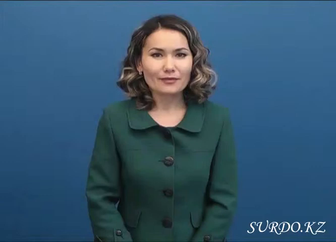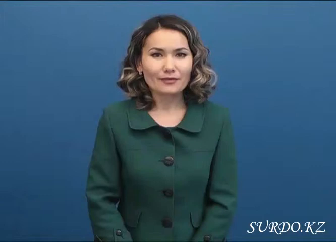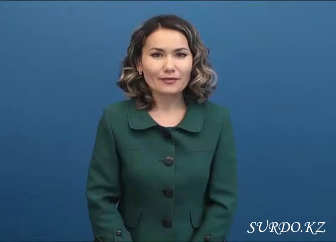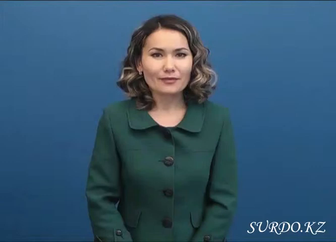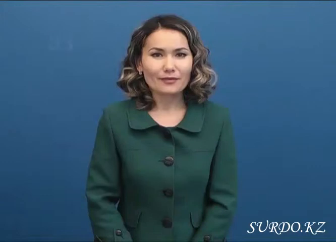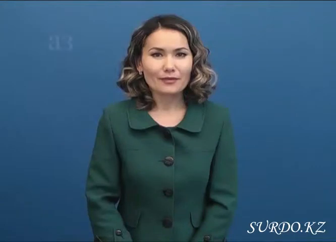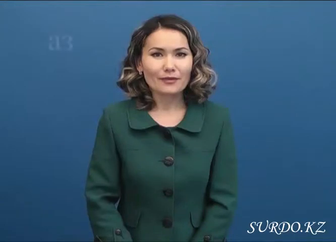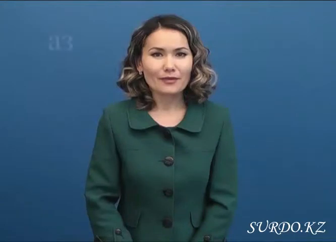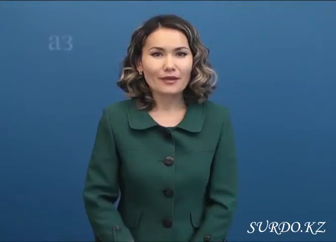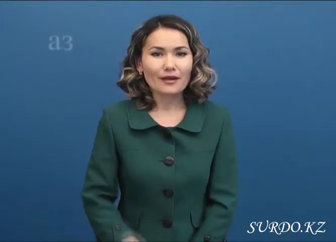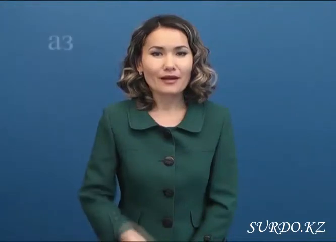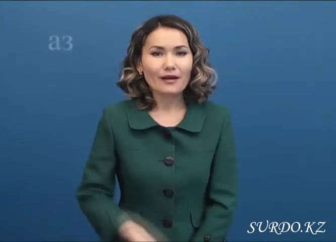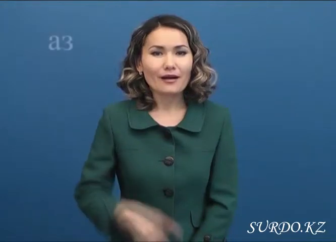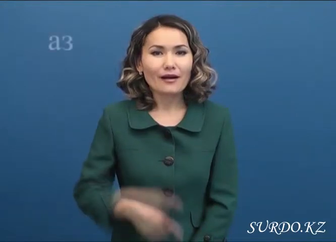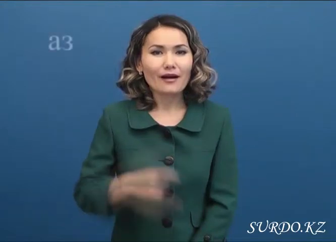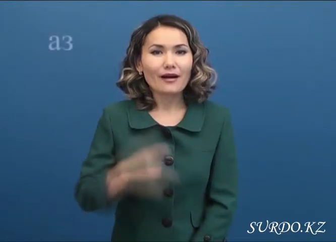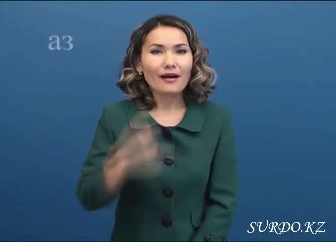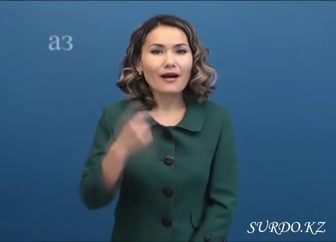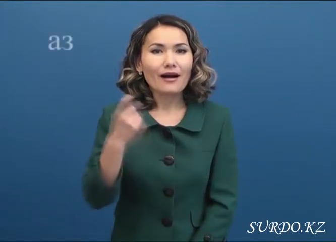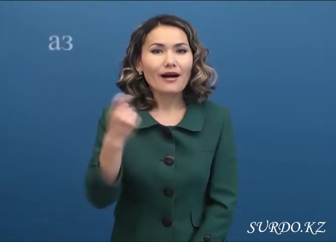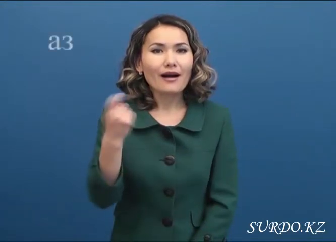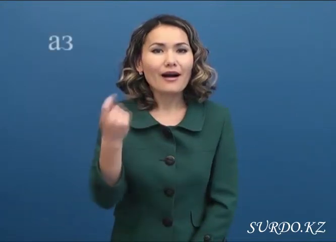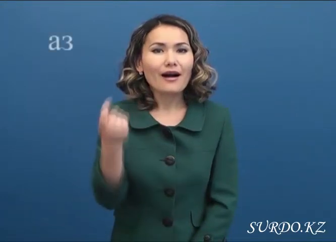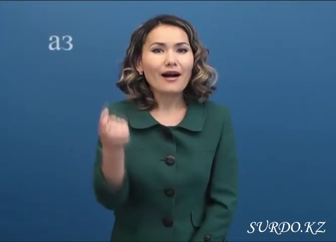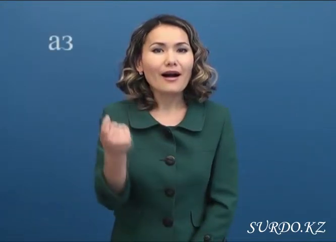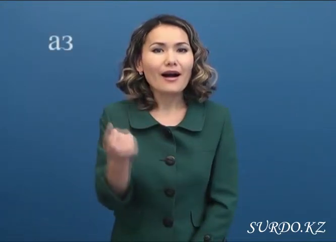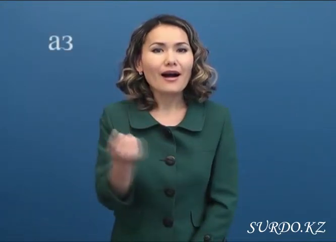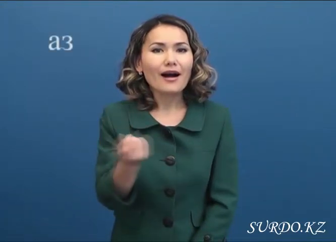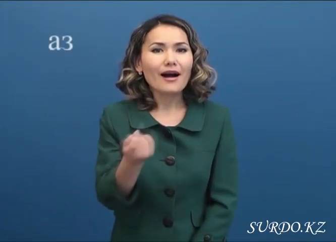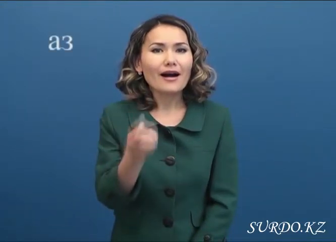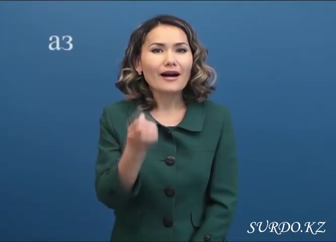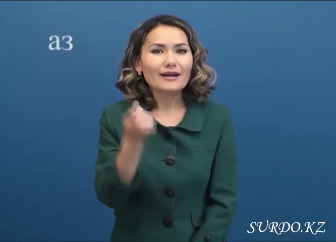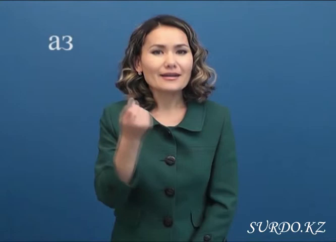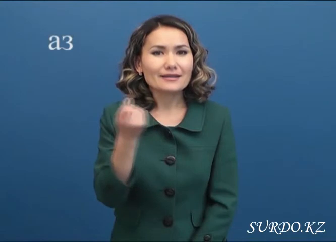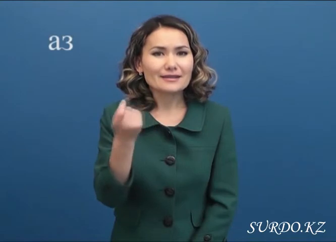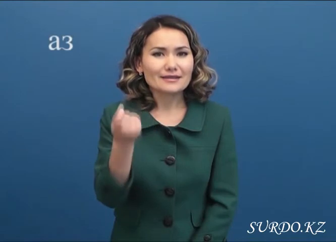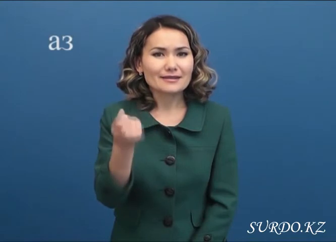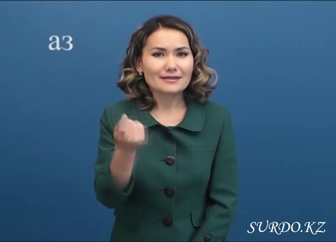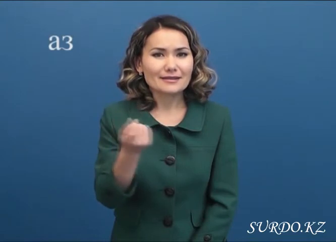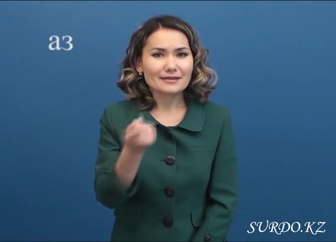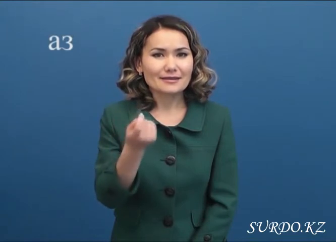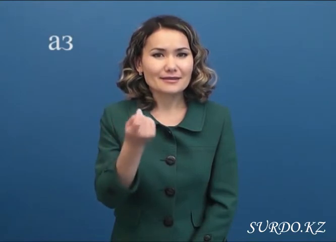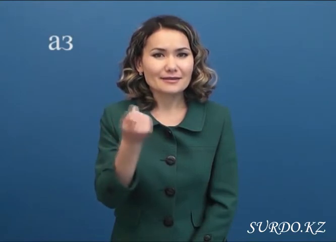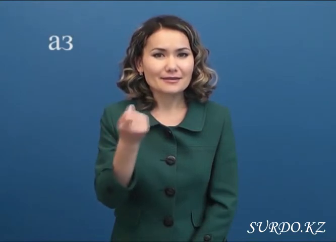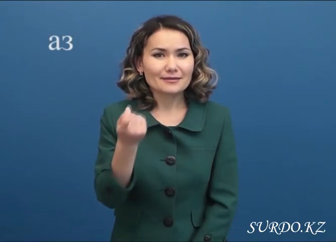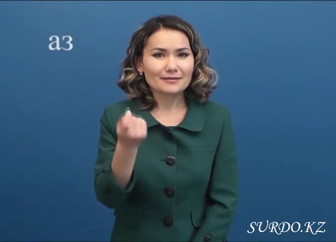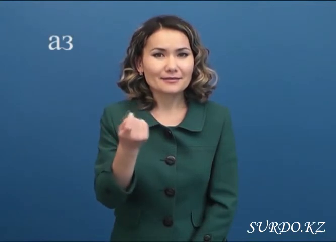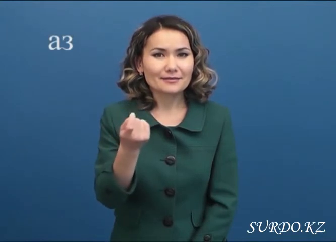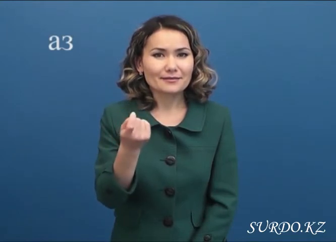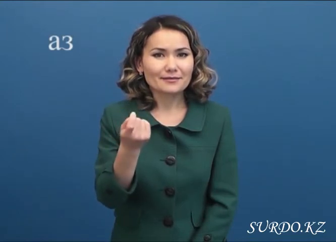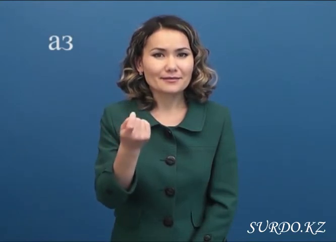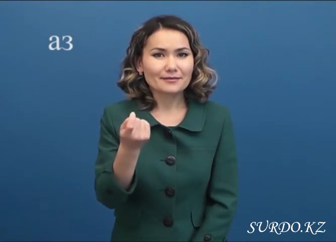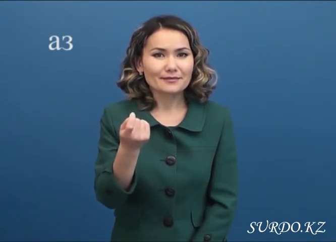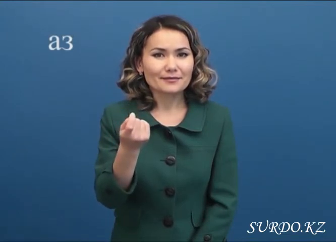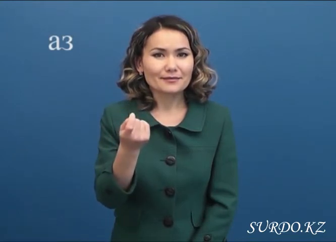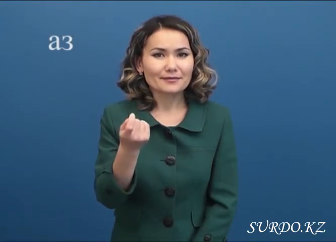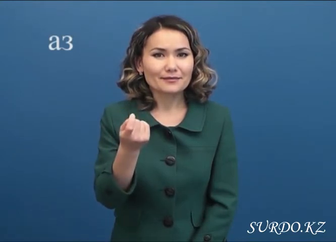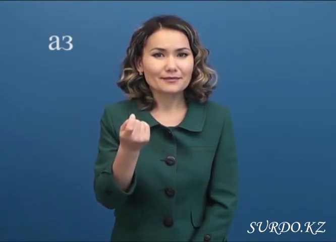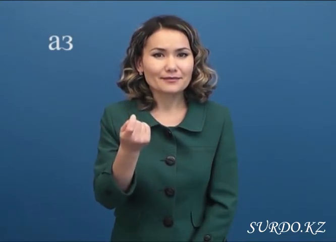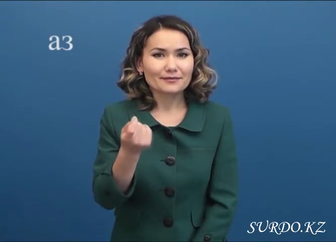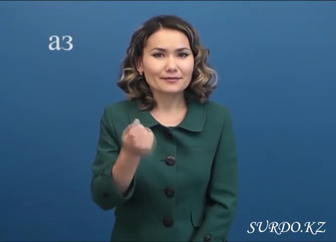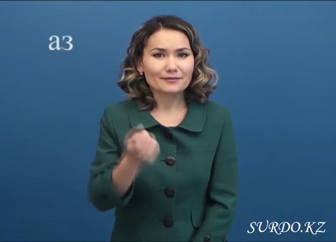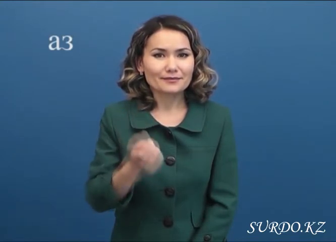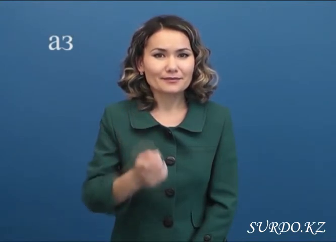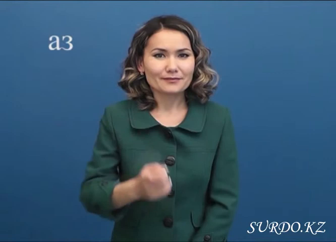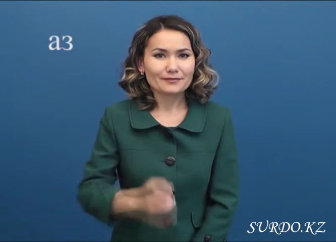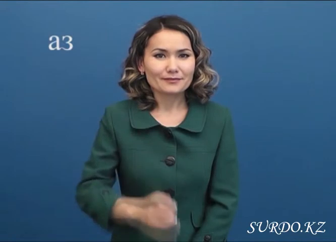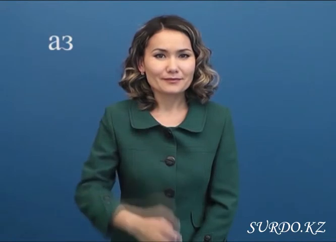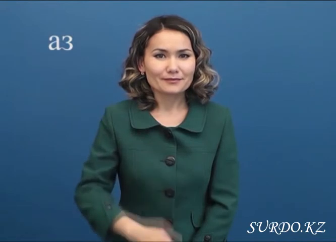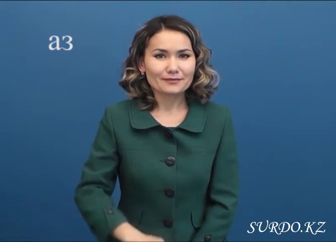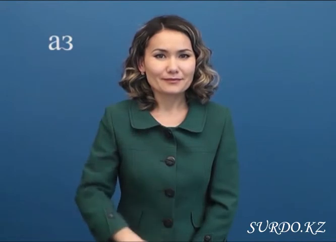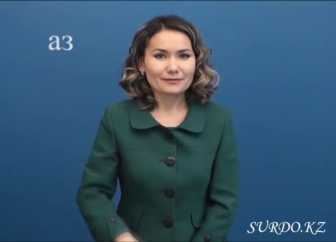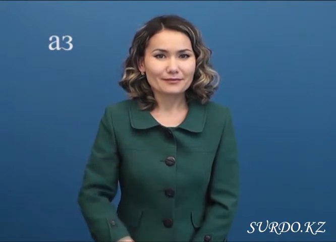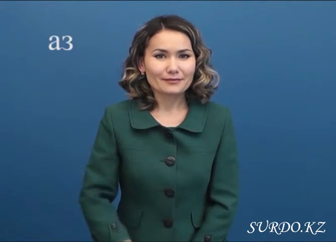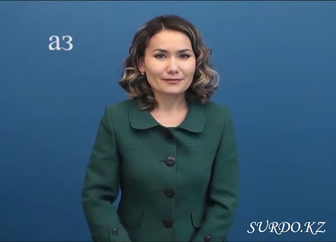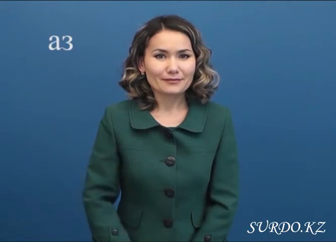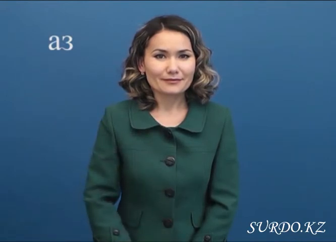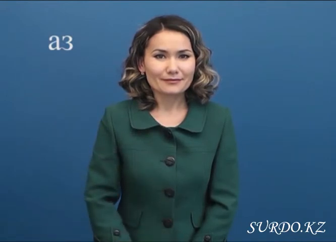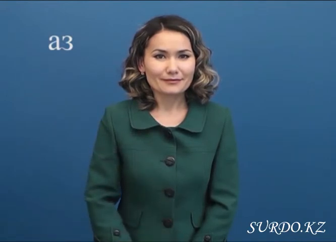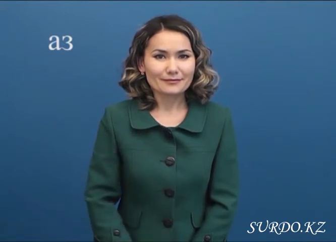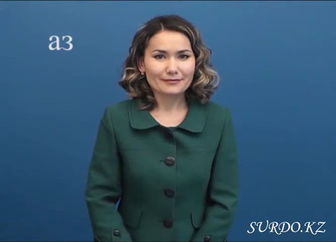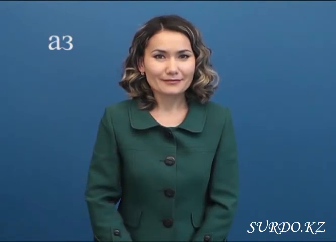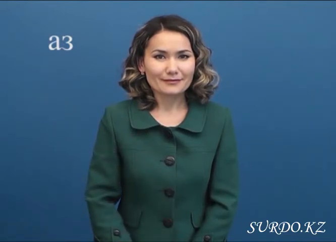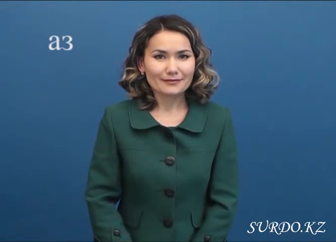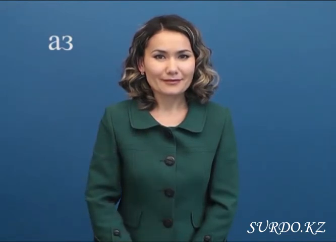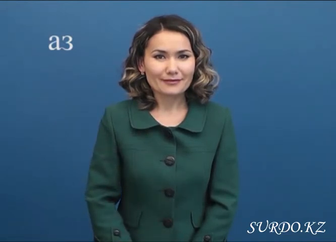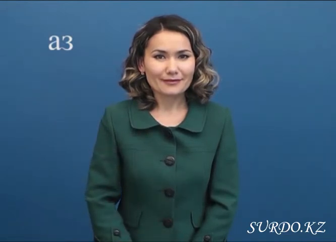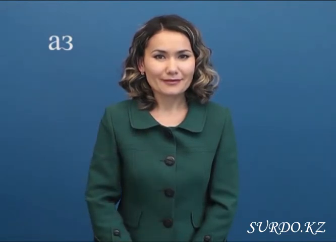Аз